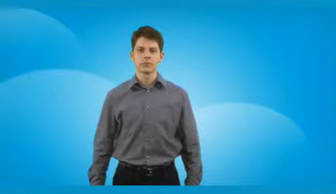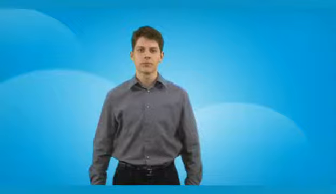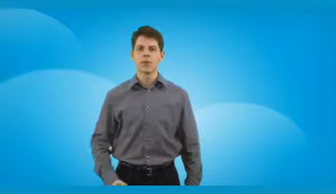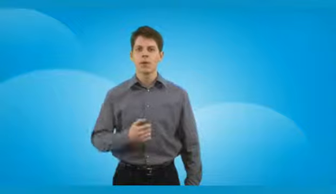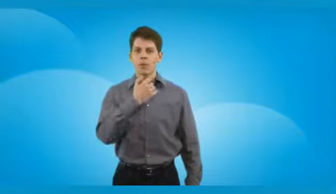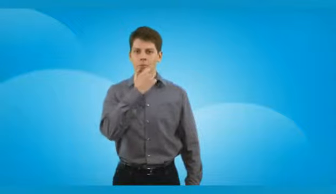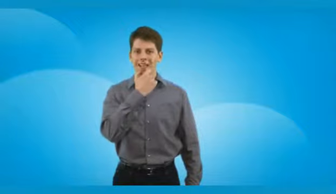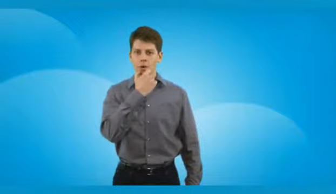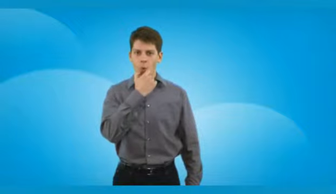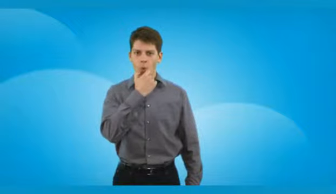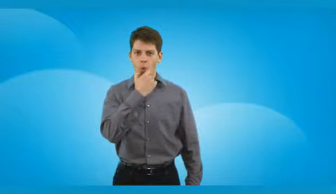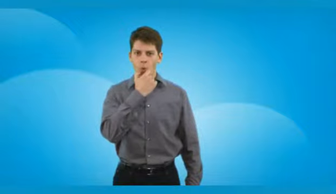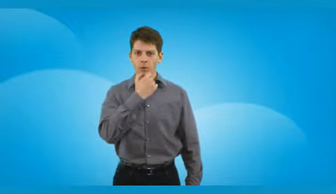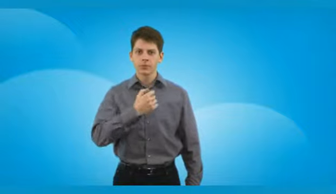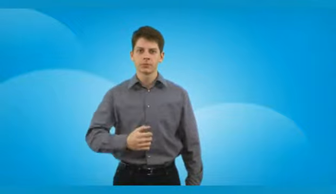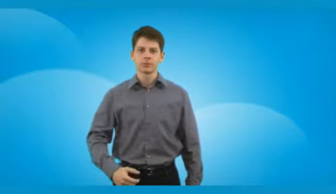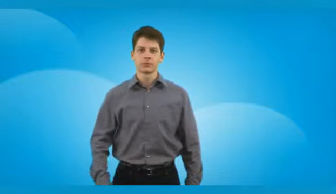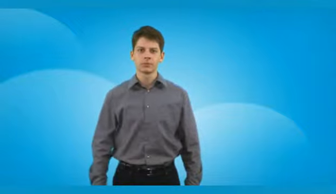Bíró